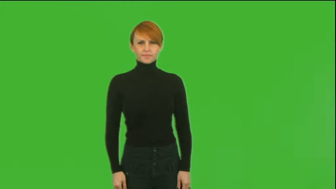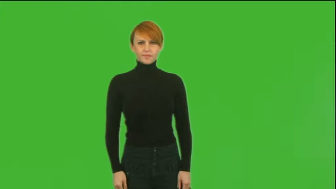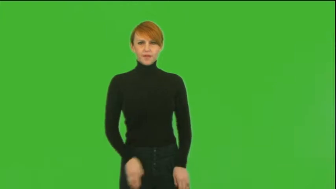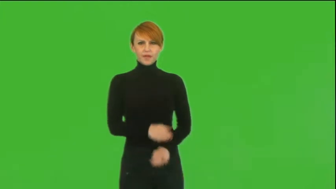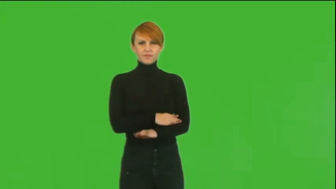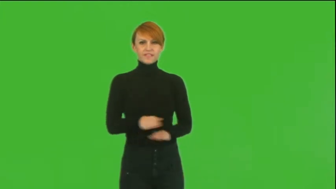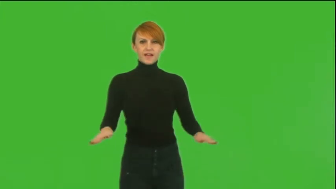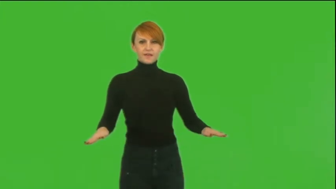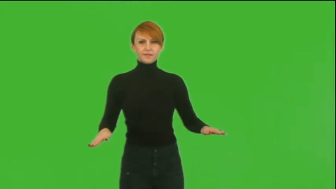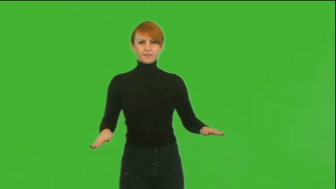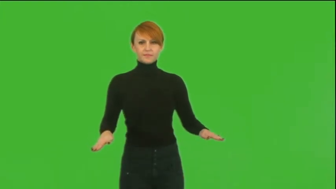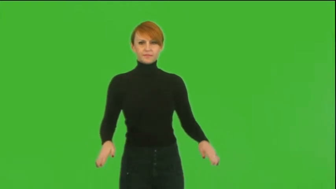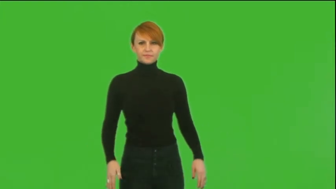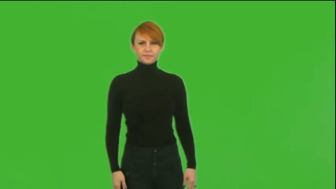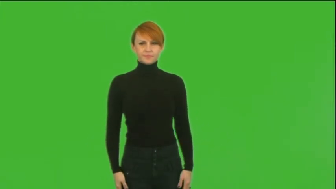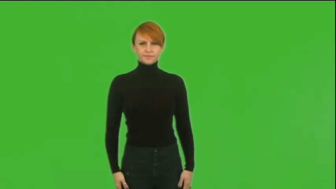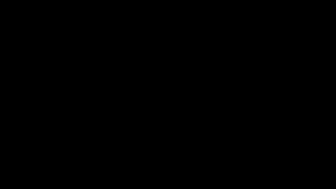wcale